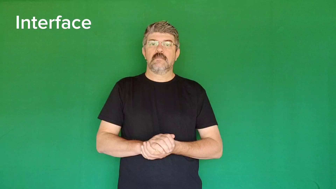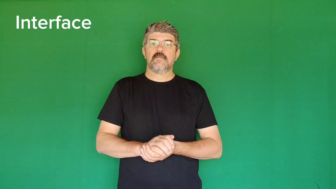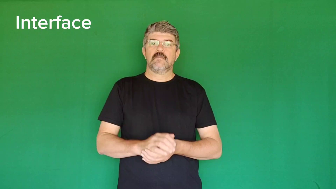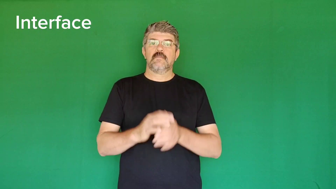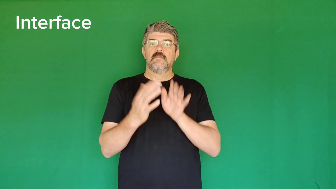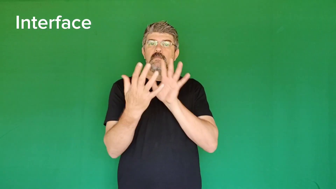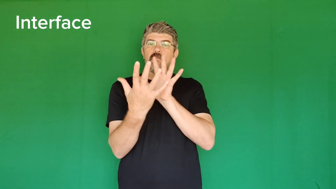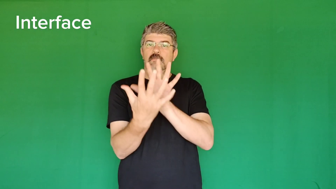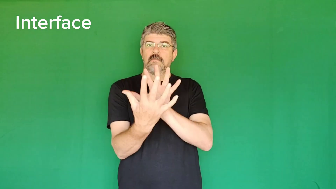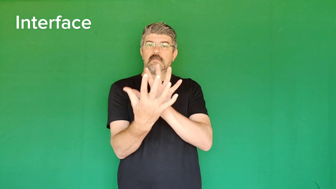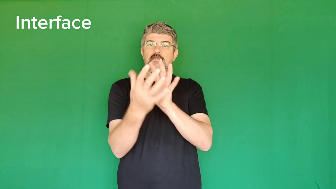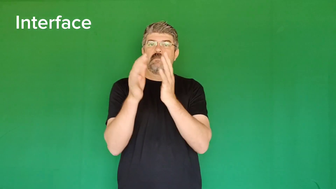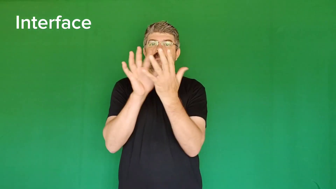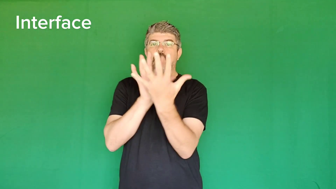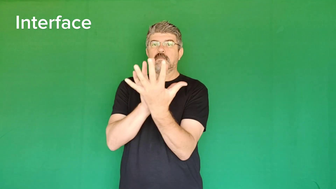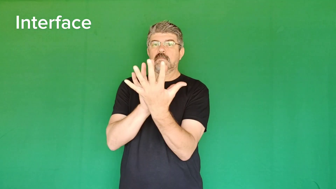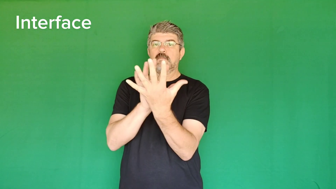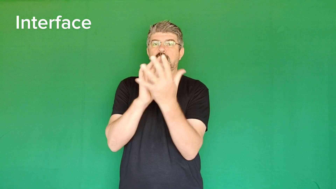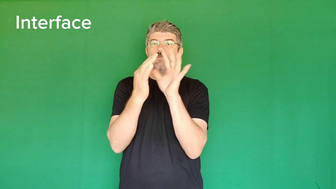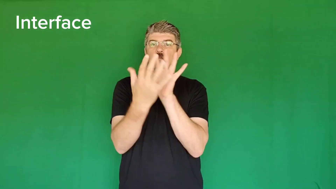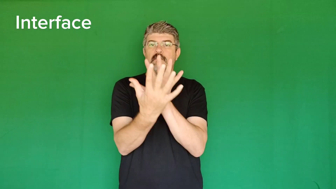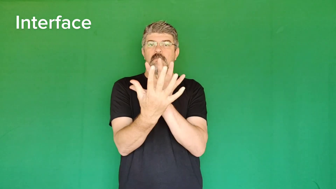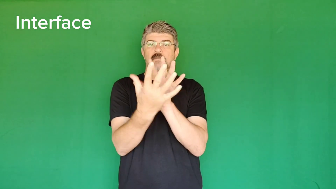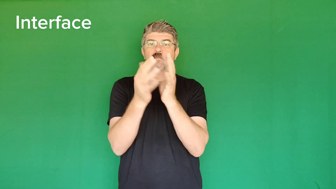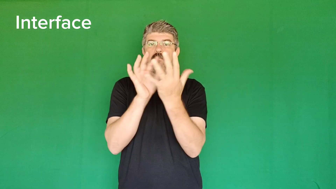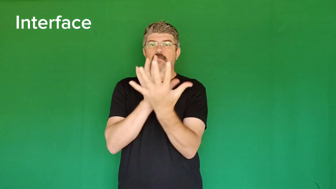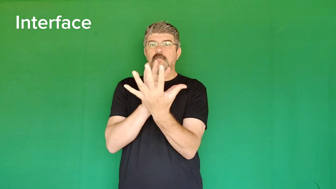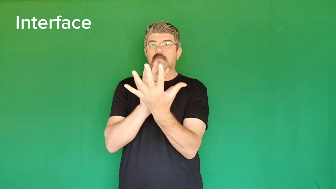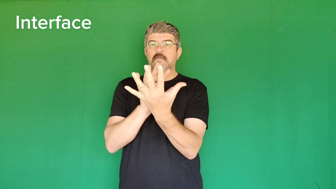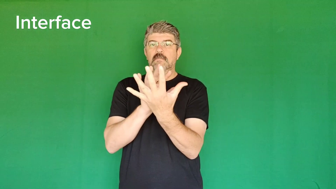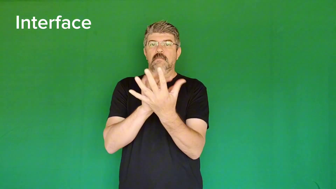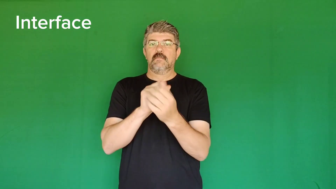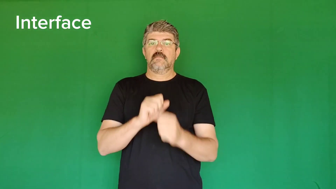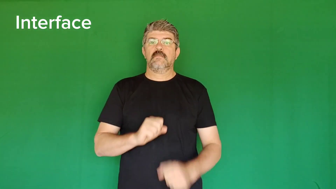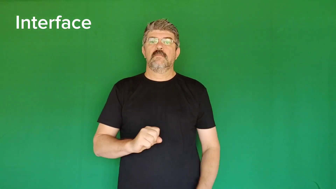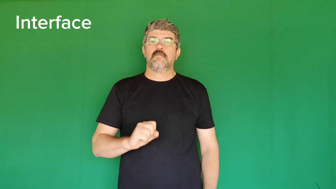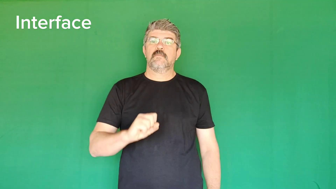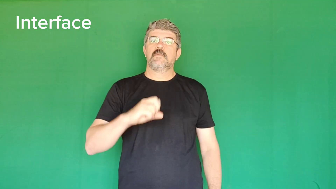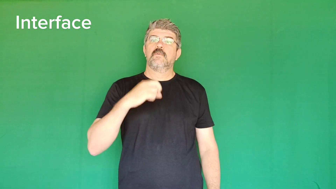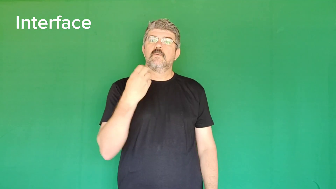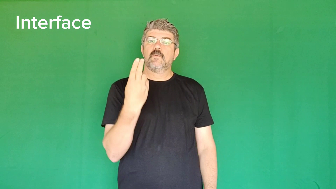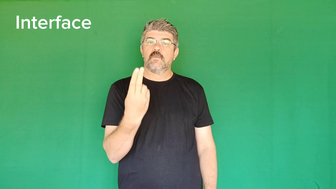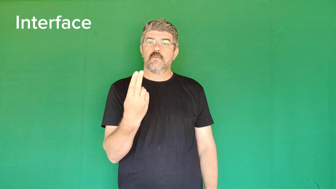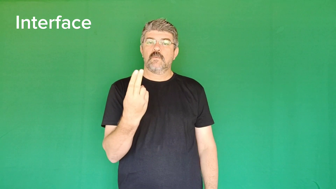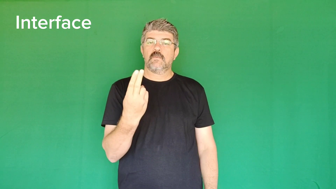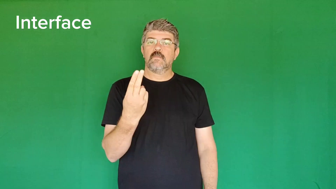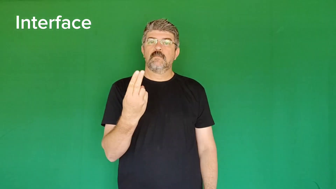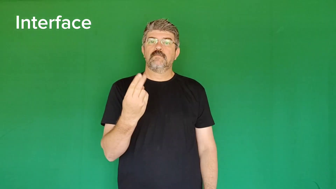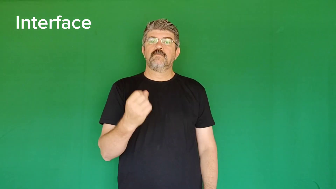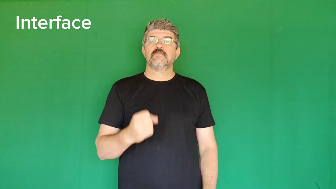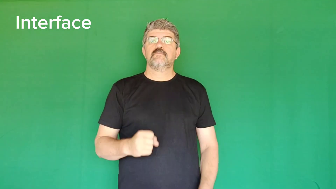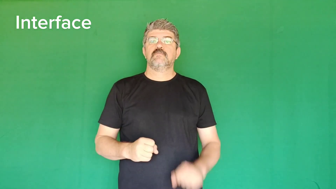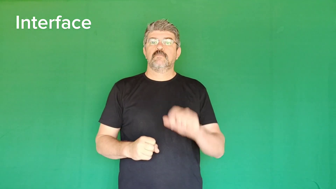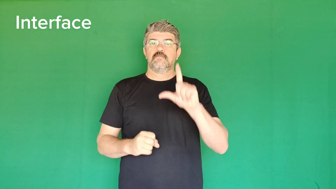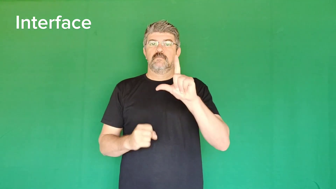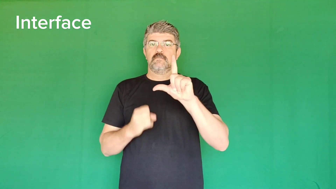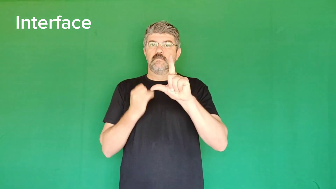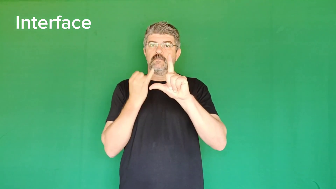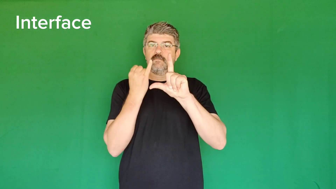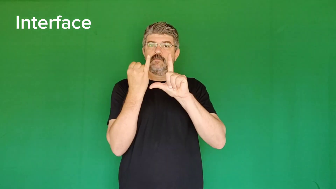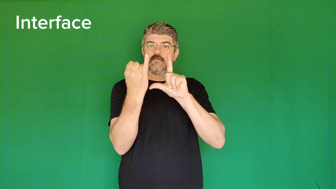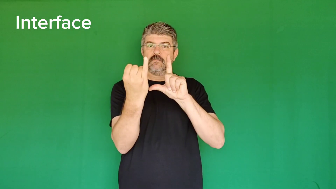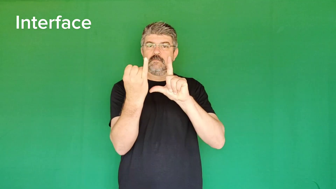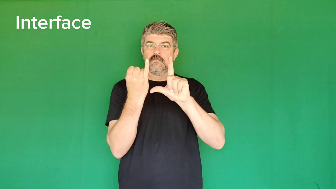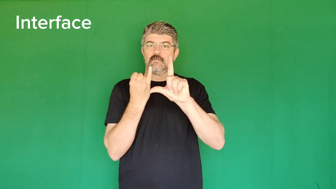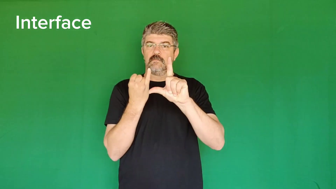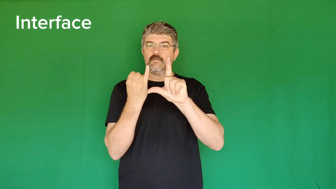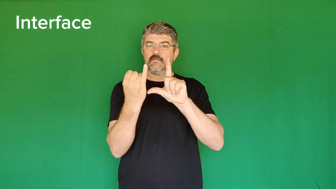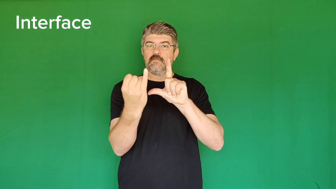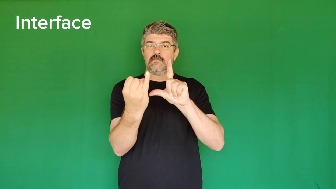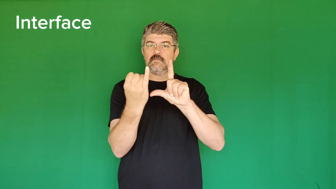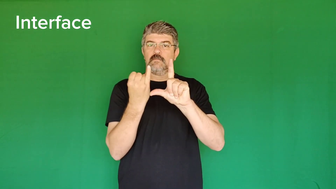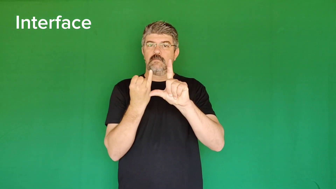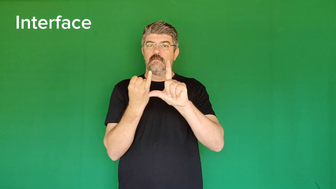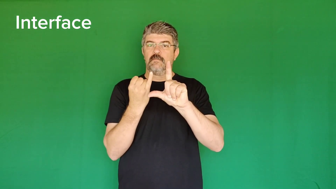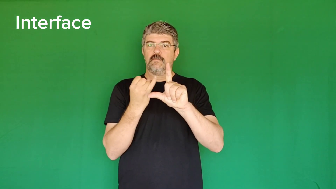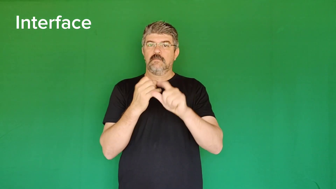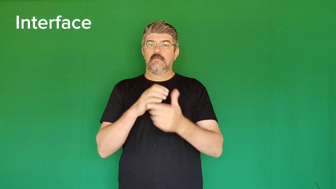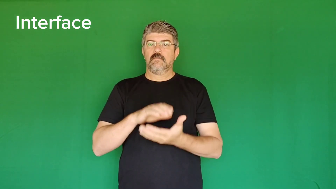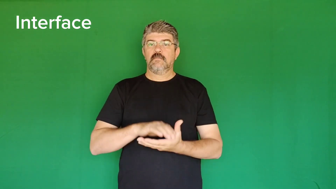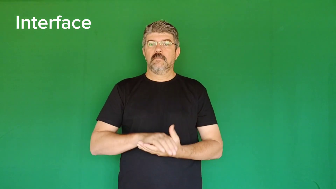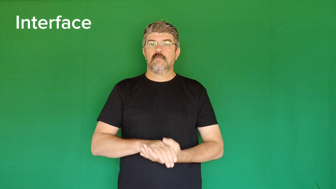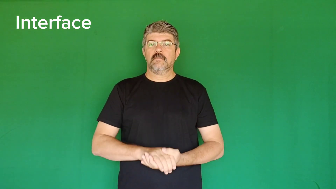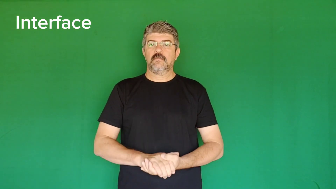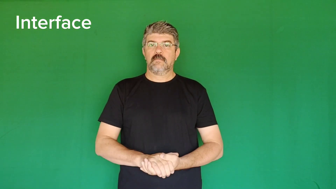Interface